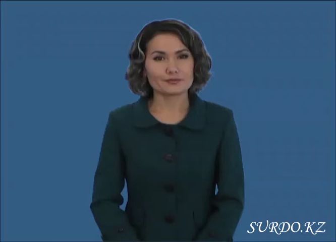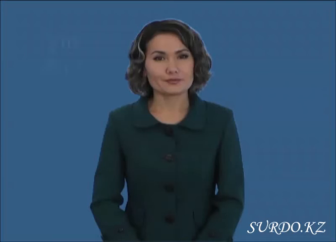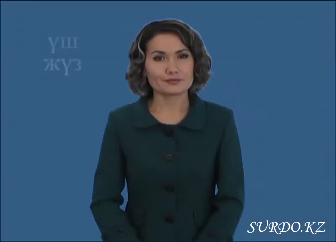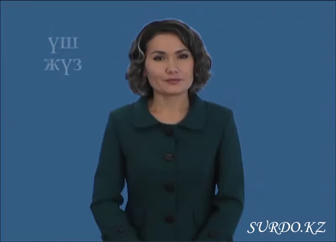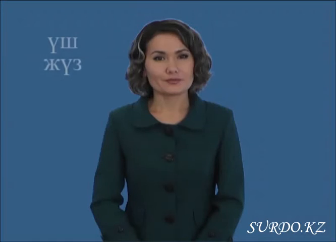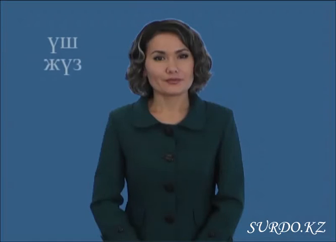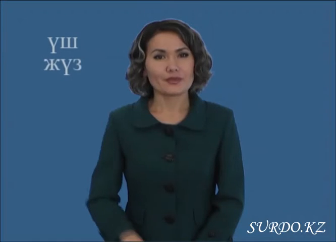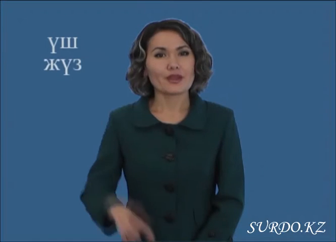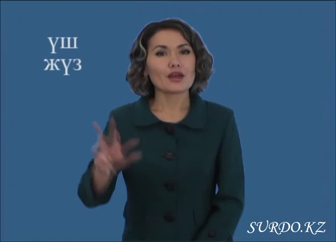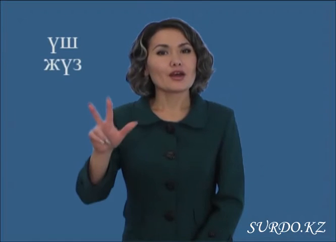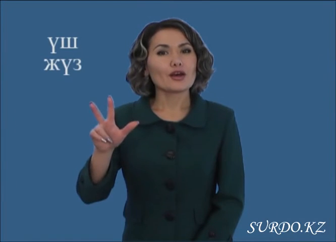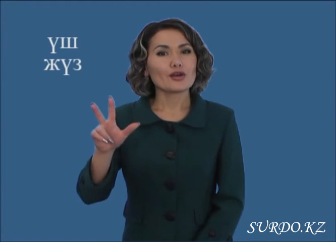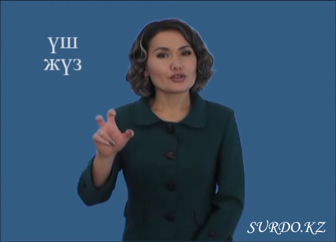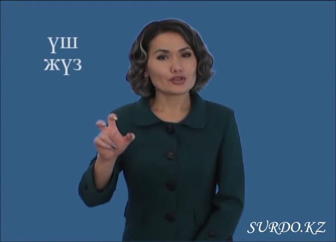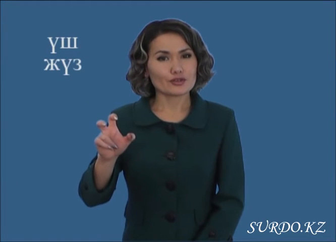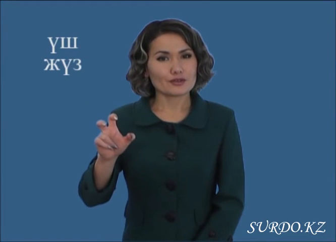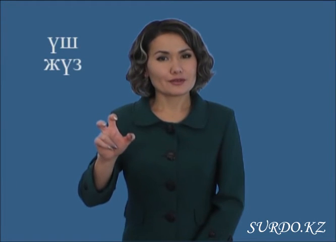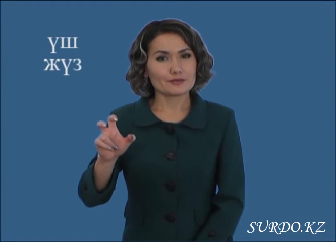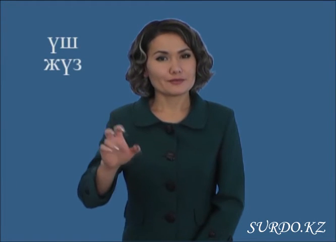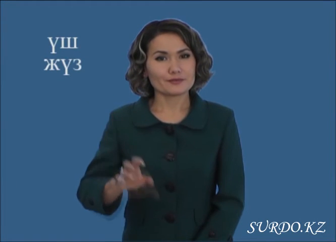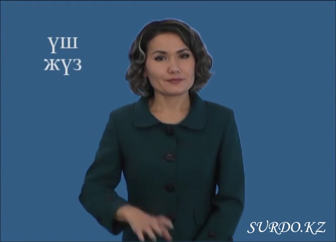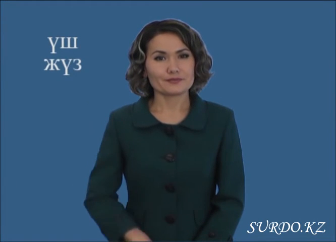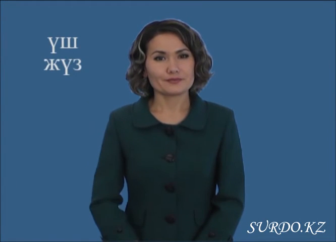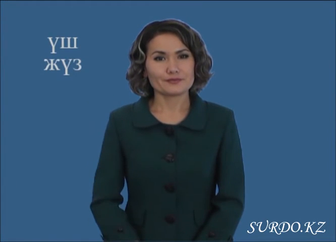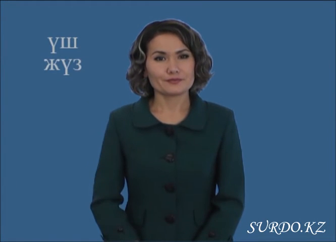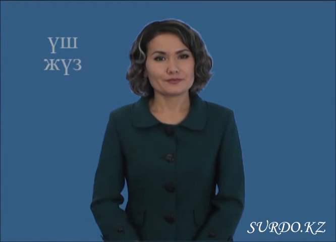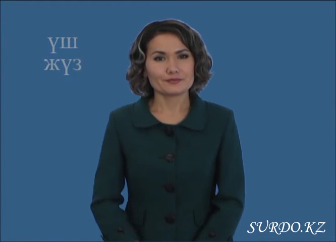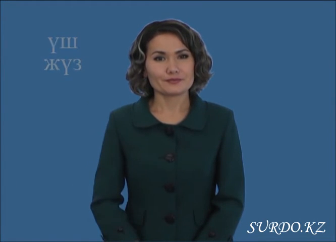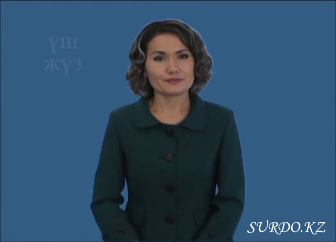Үш жүз